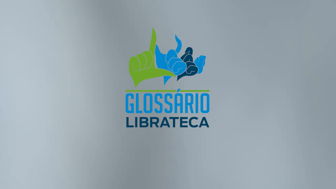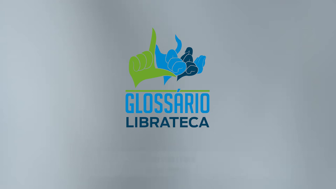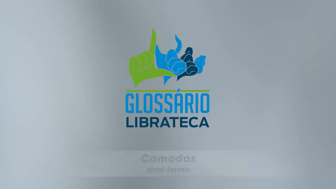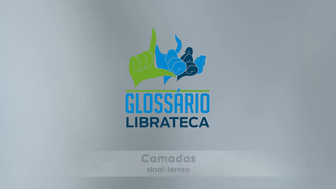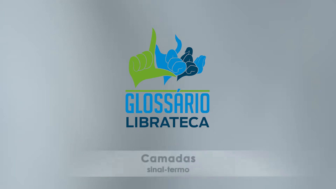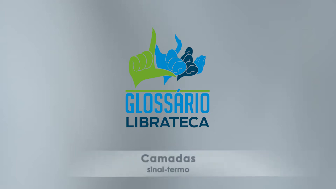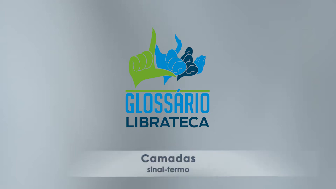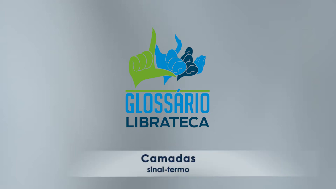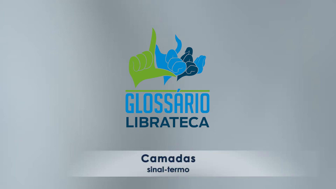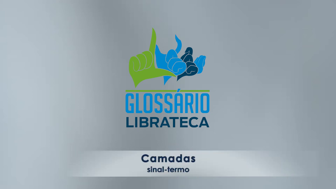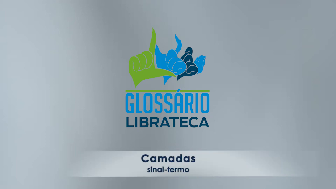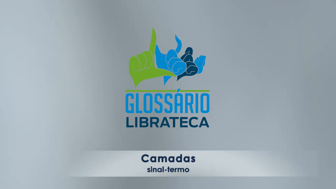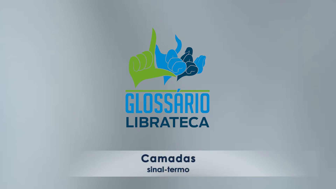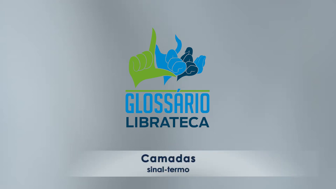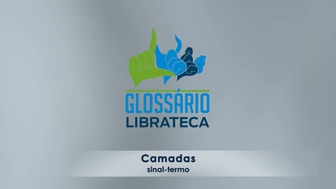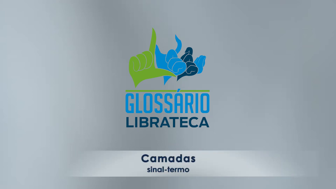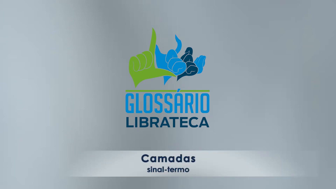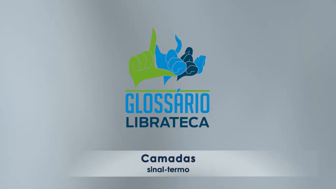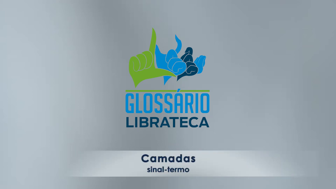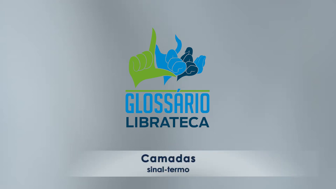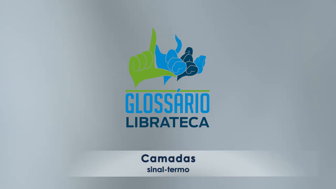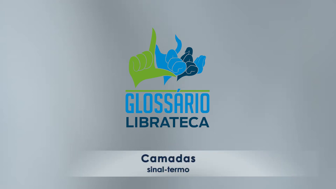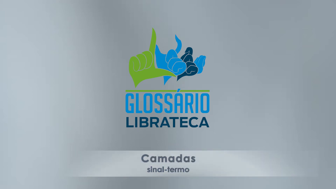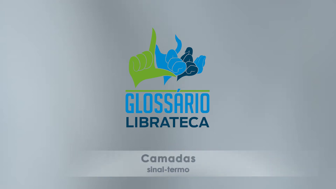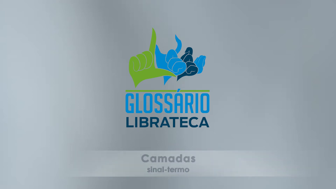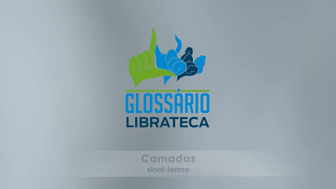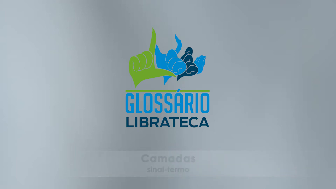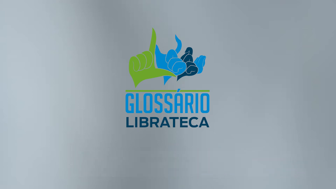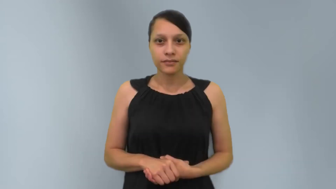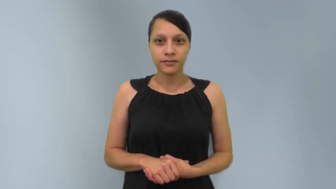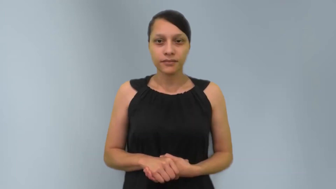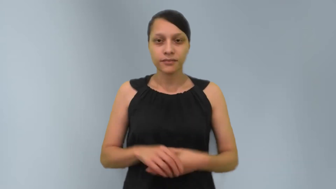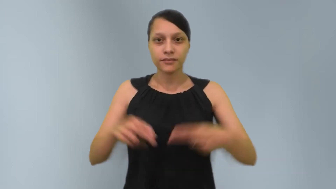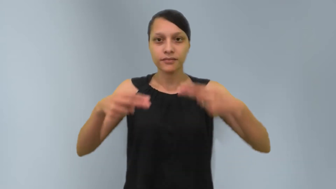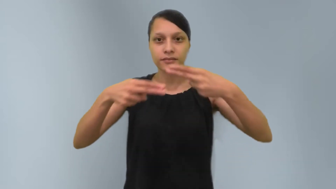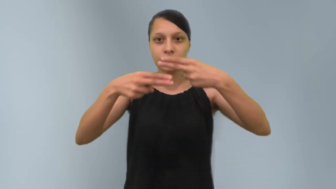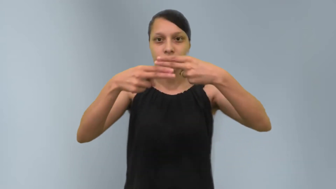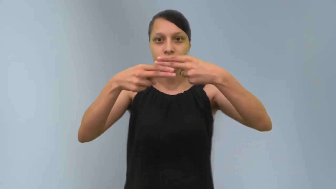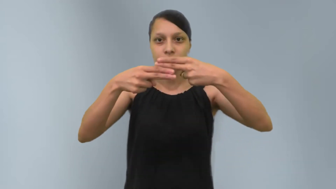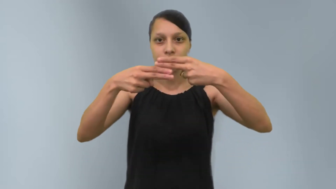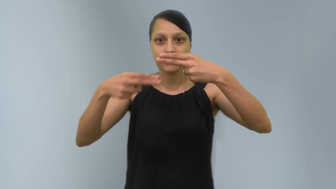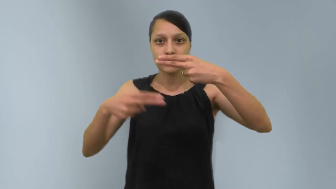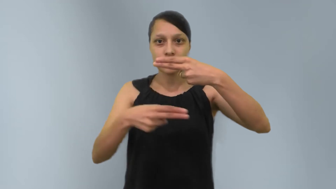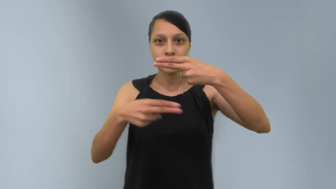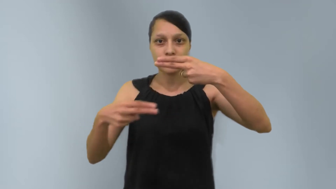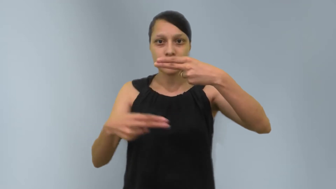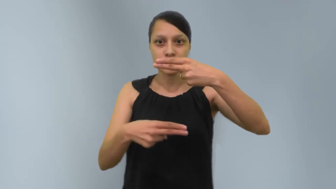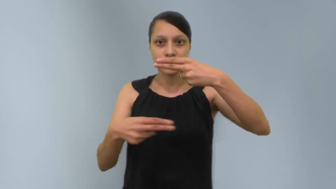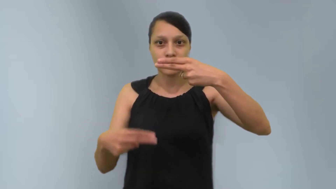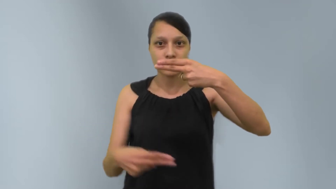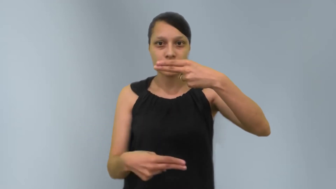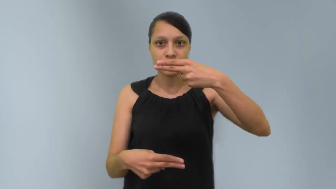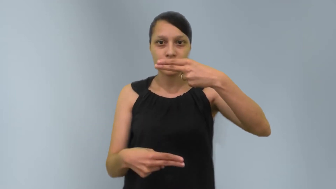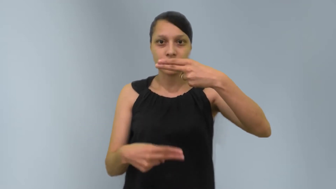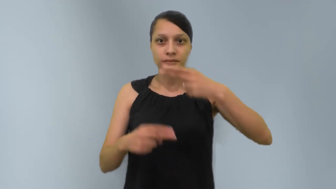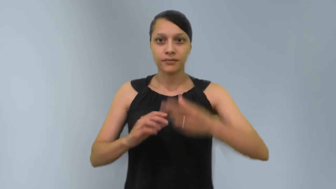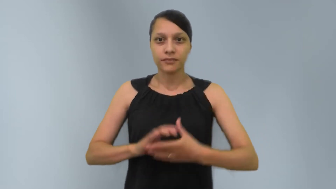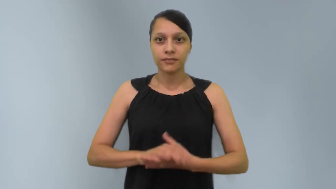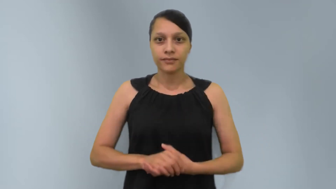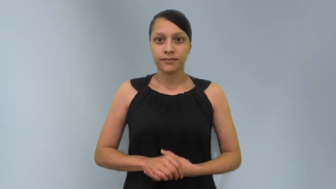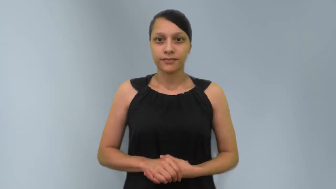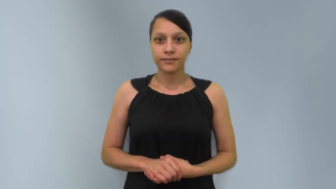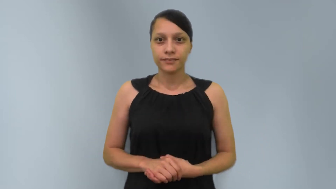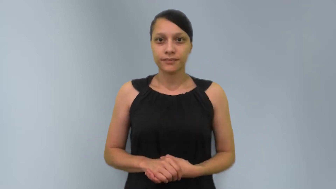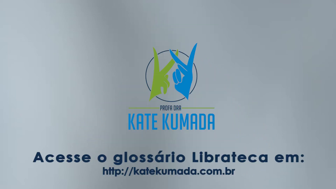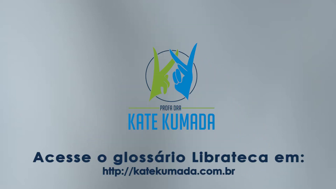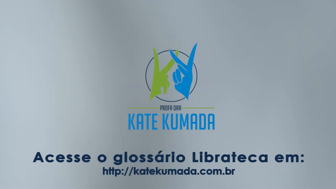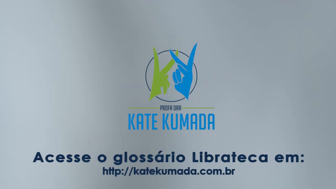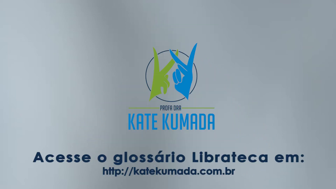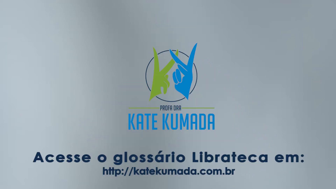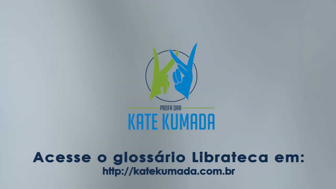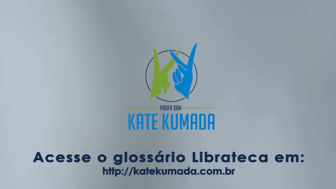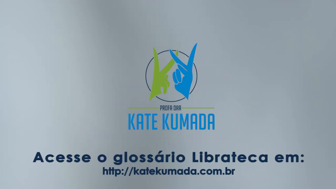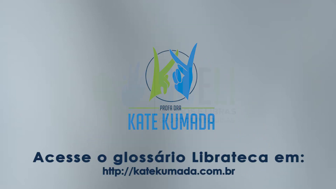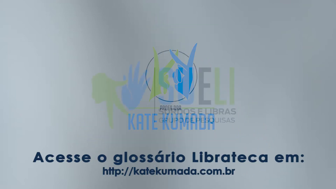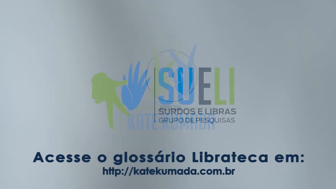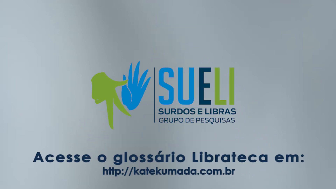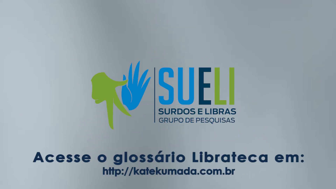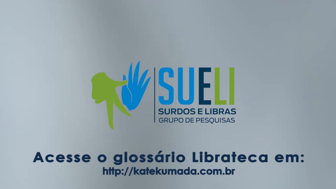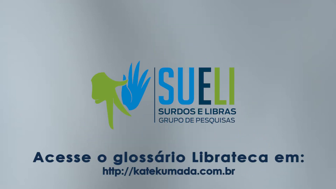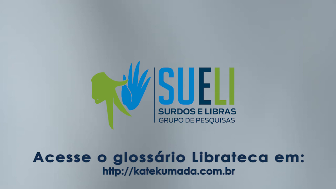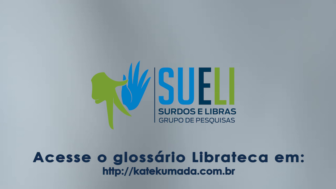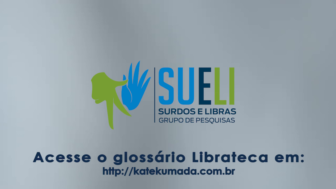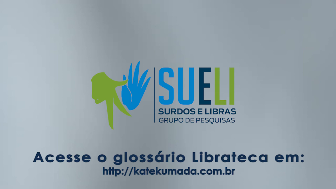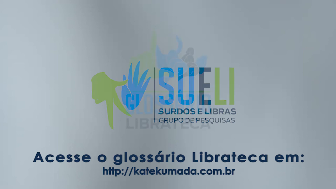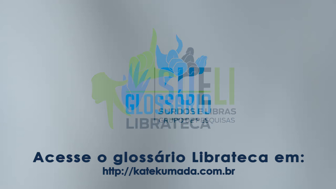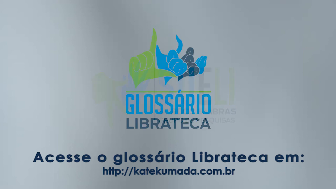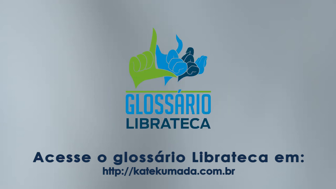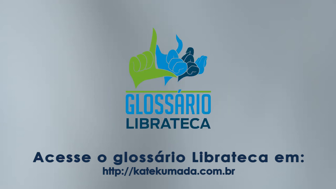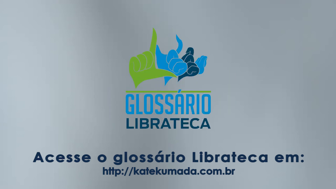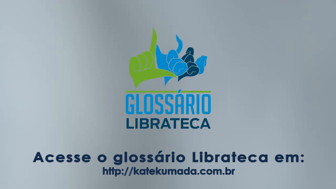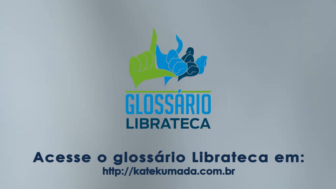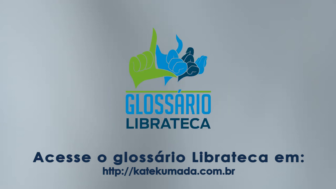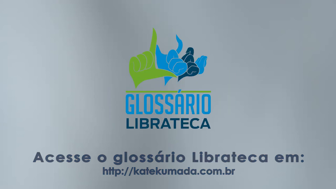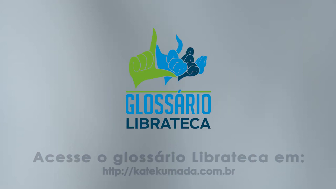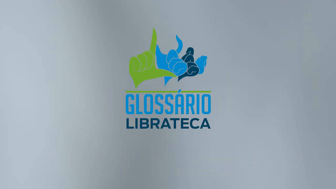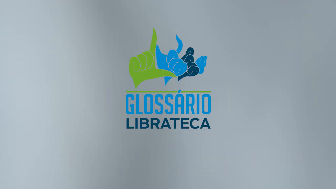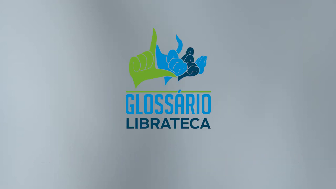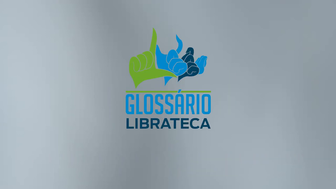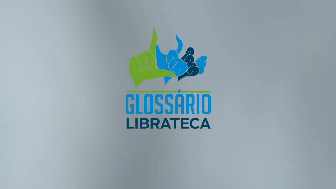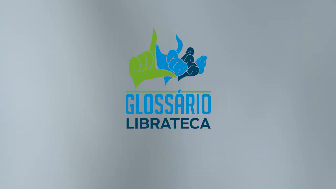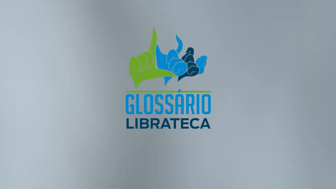Camadas